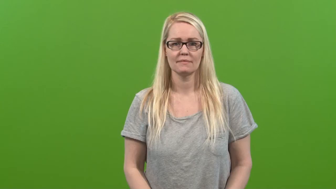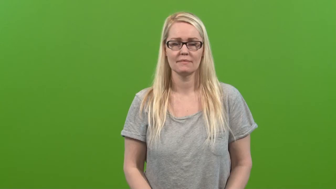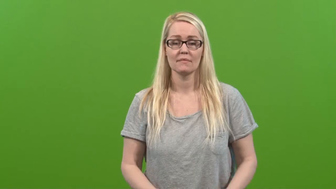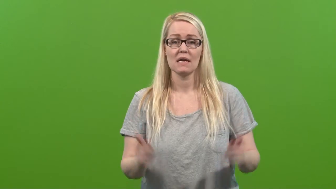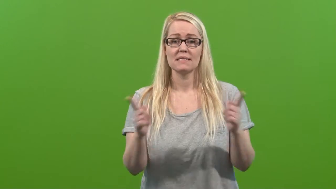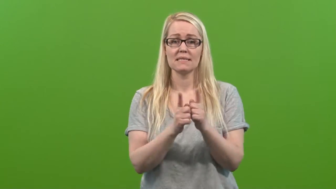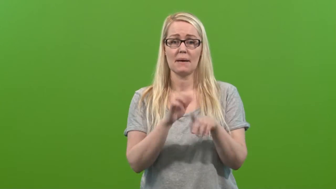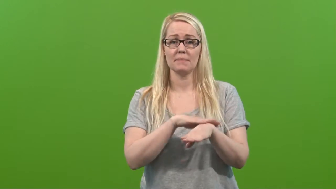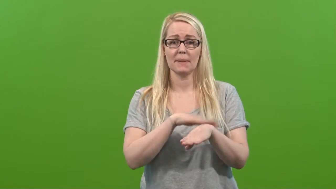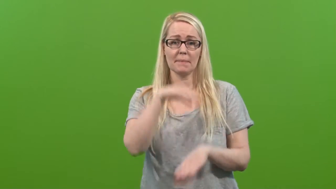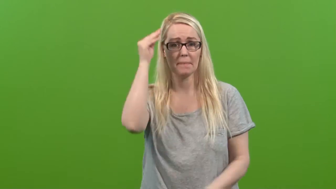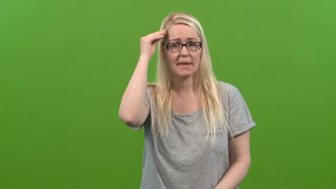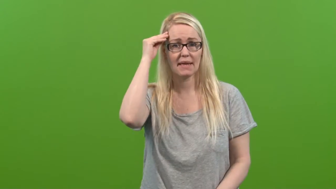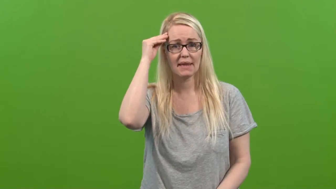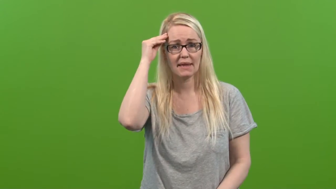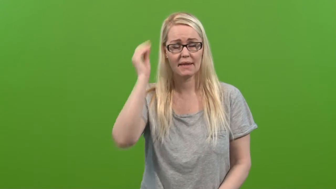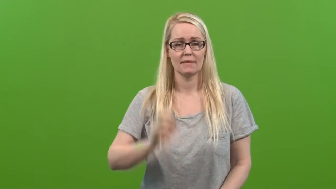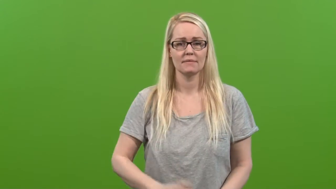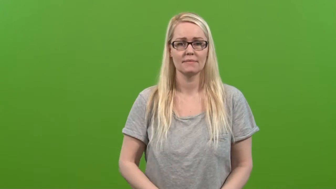Skammtímaminni